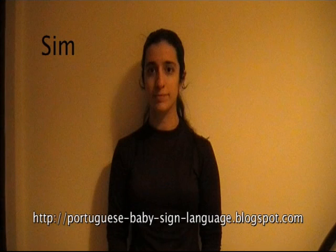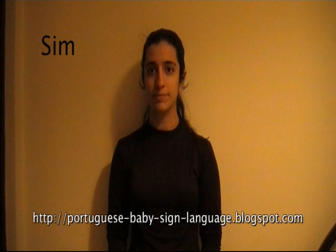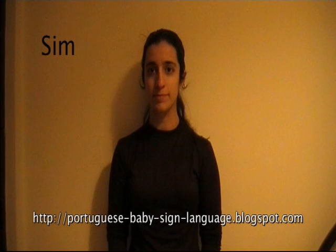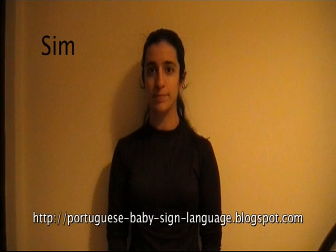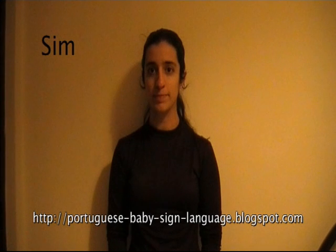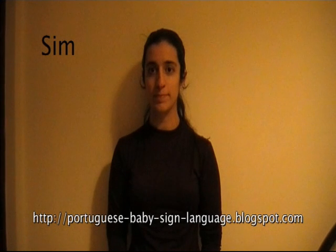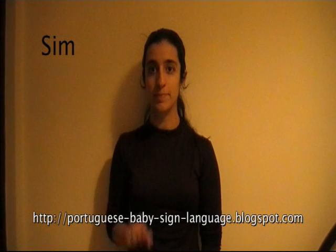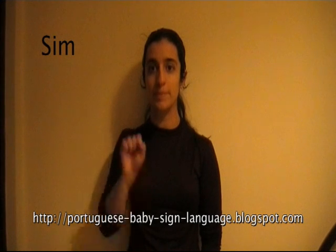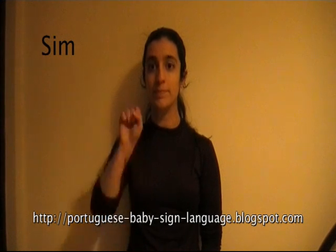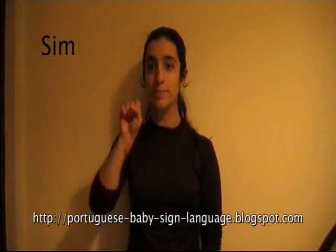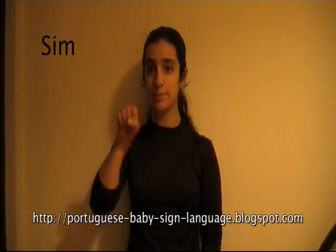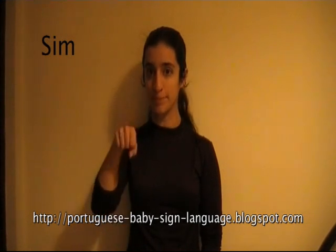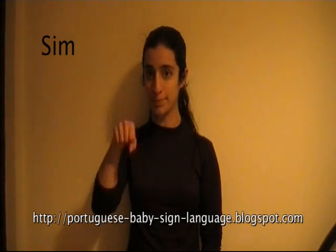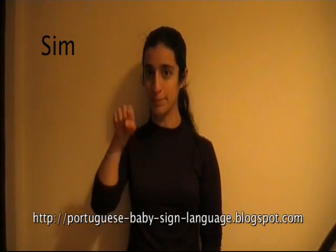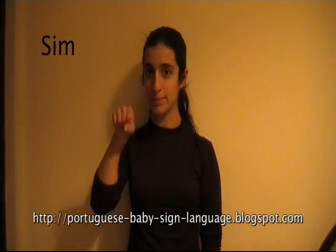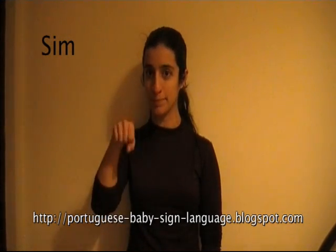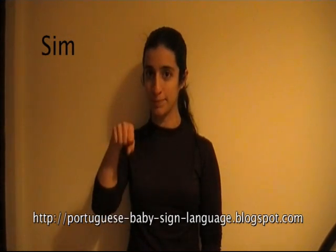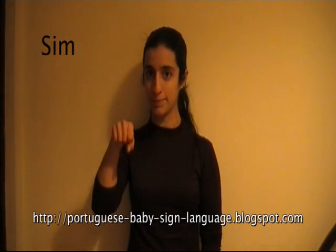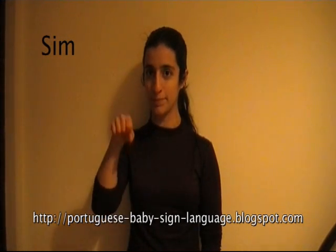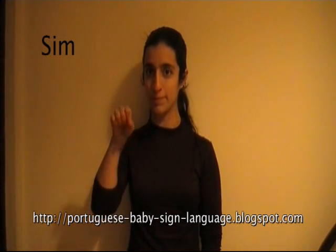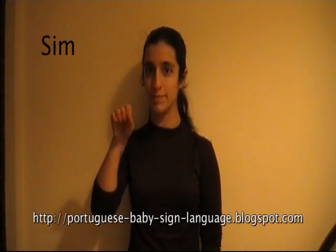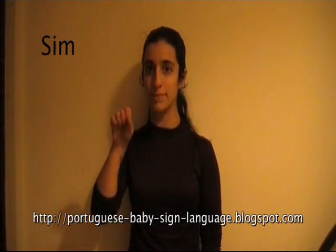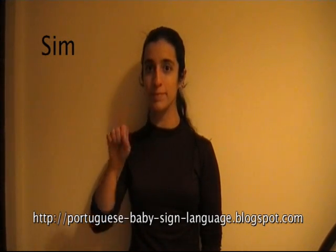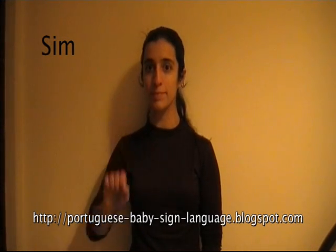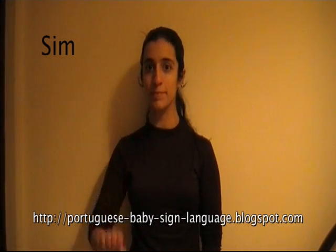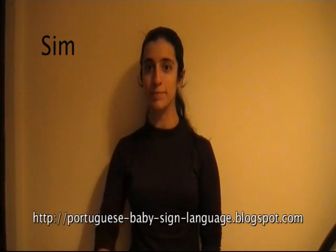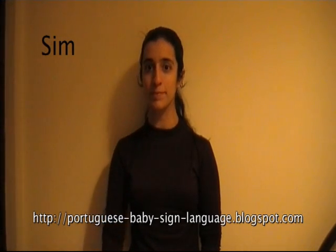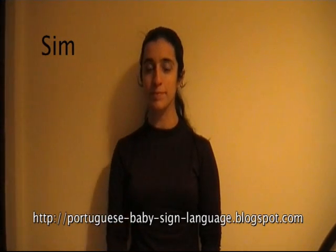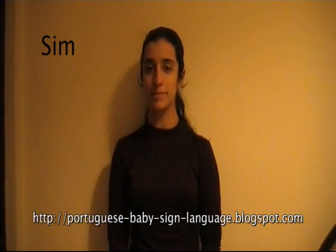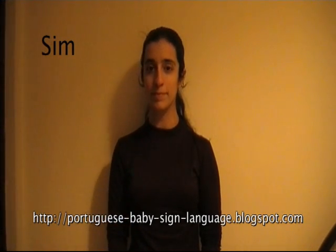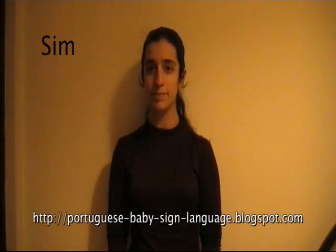sim